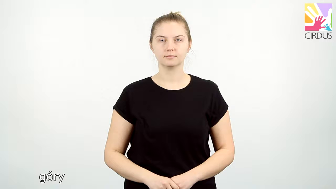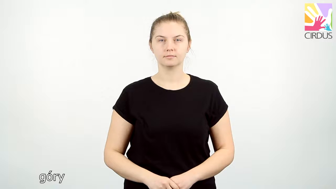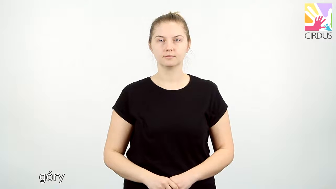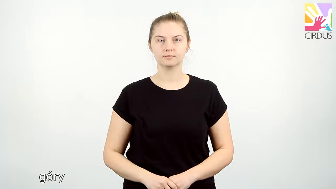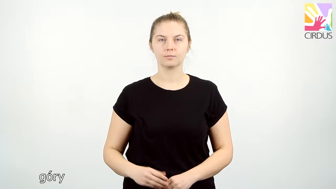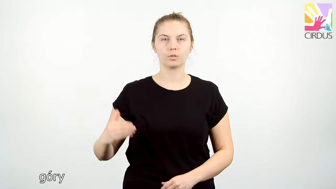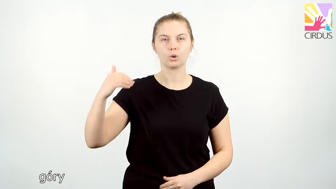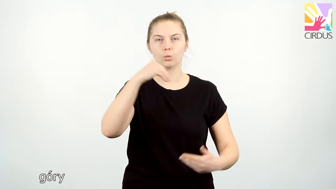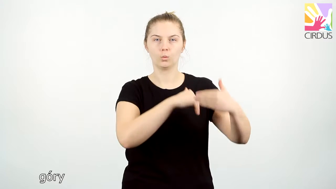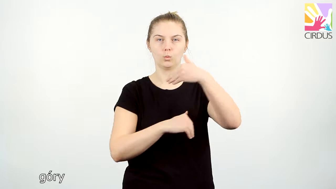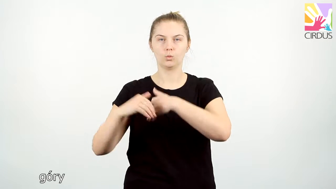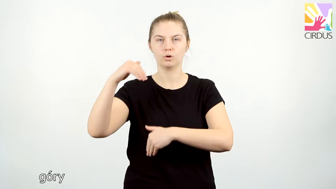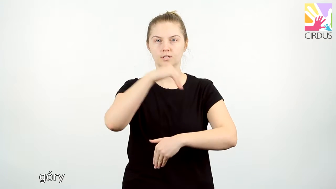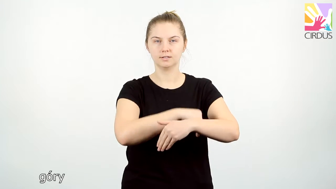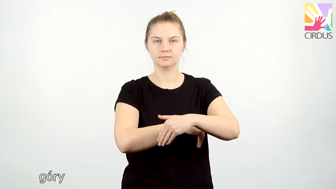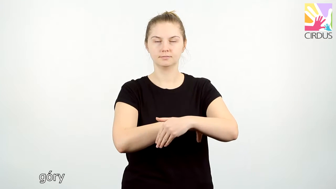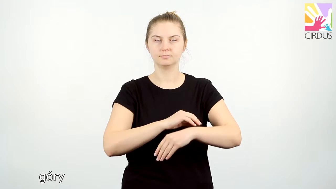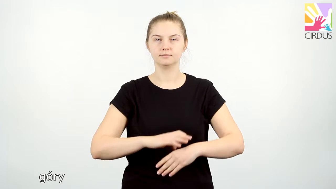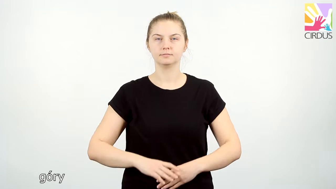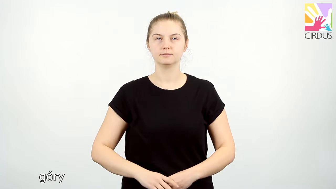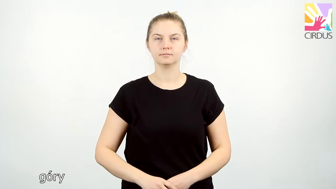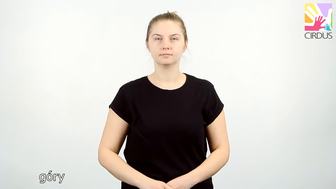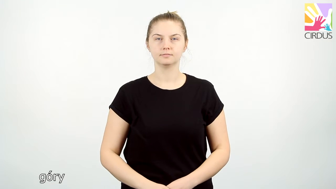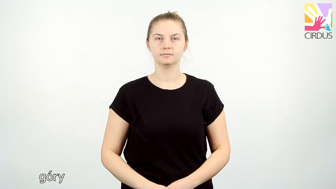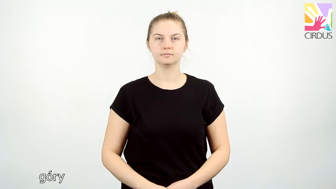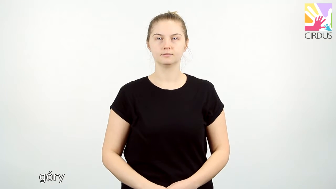góry